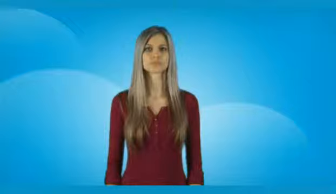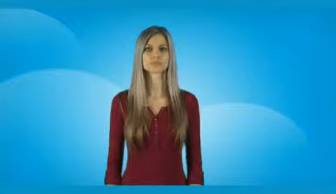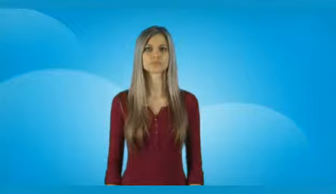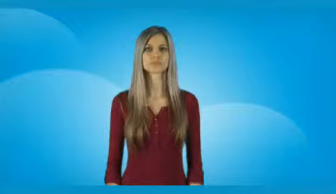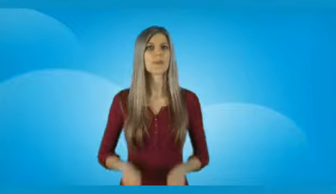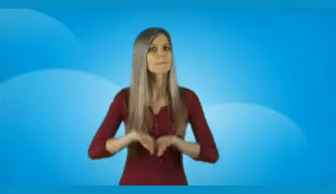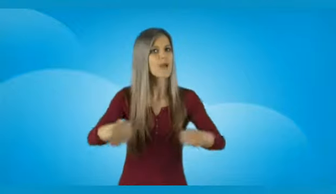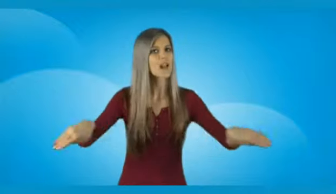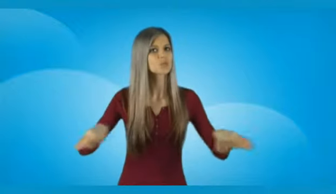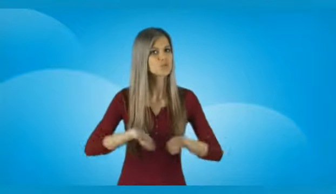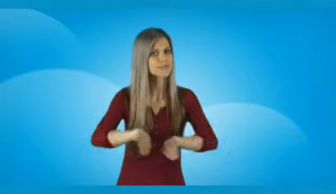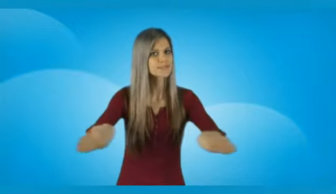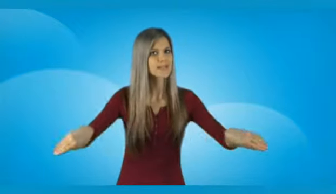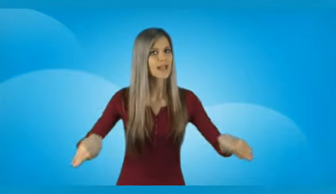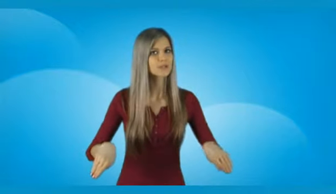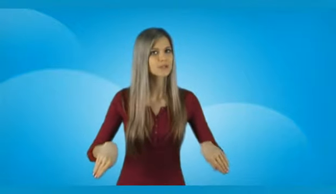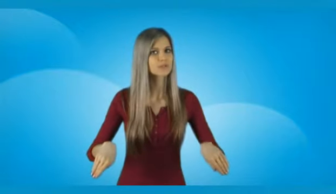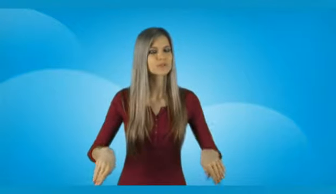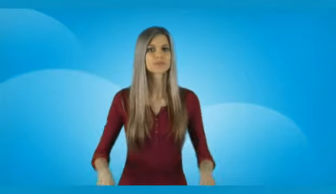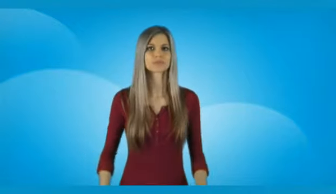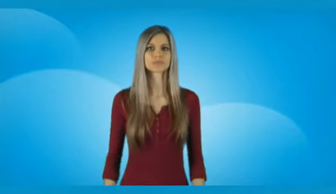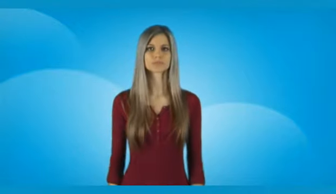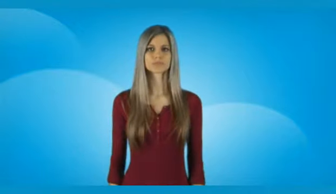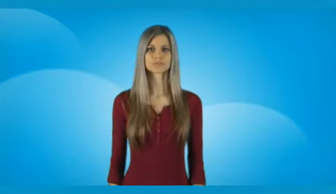Mellúszás